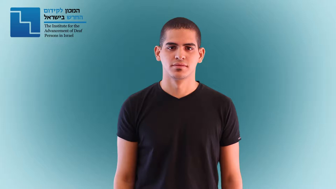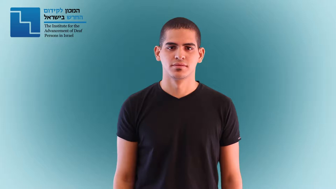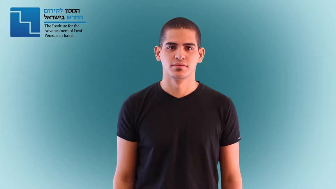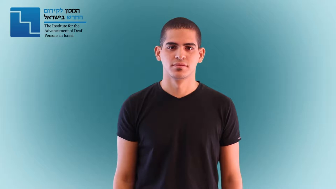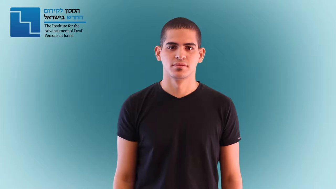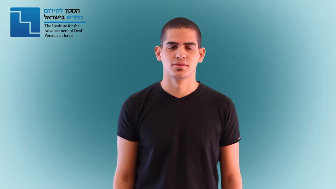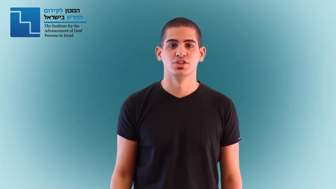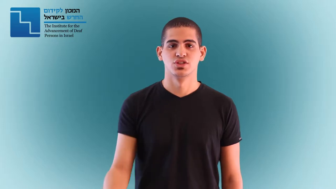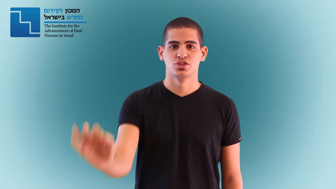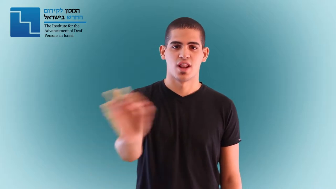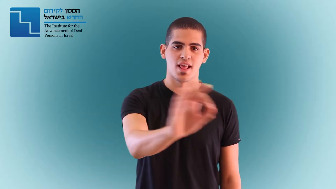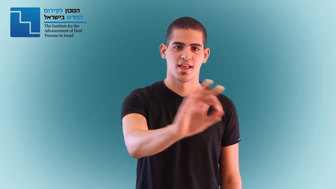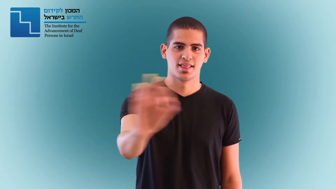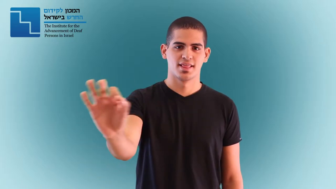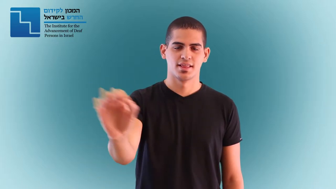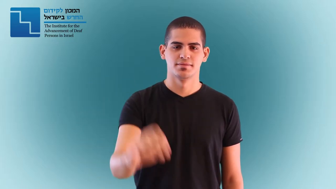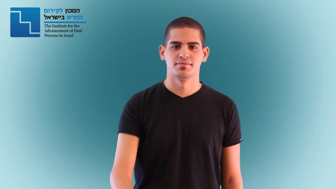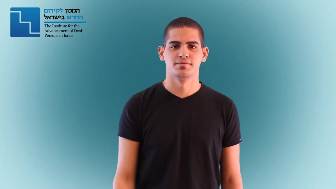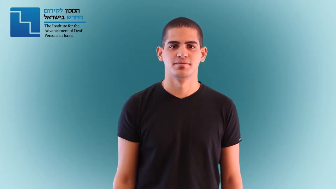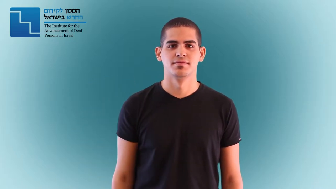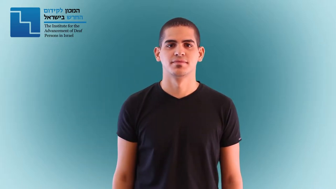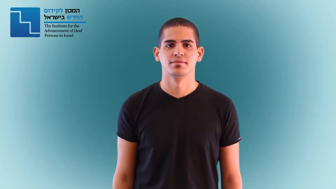שלכן